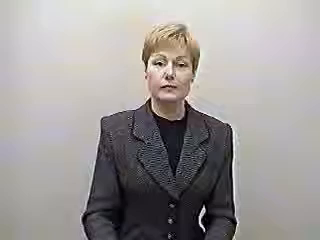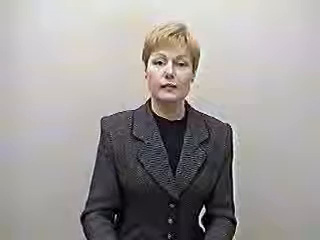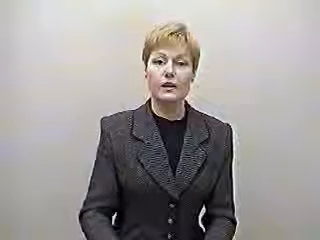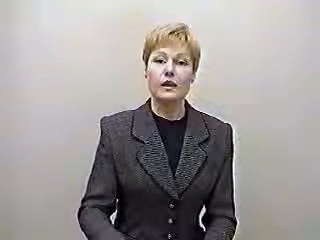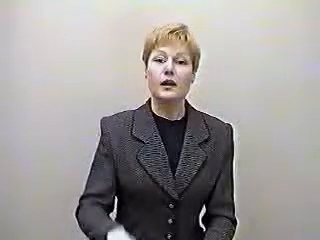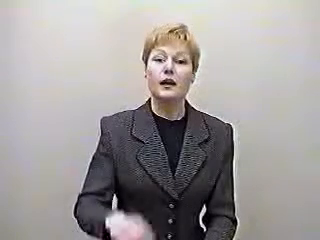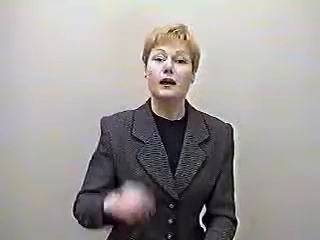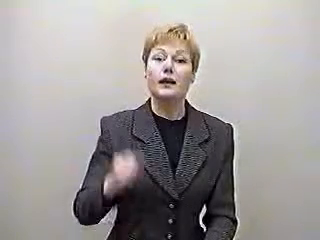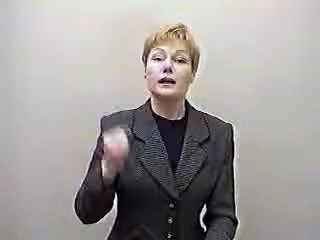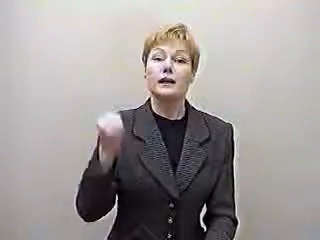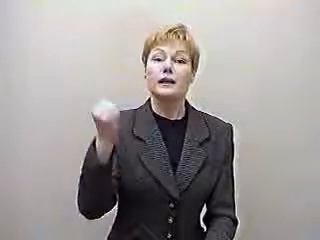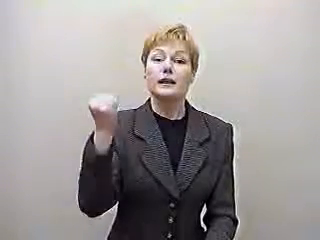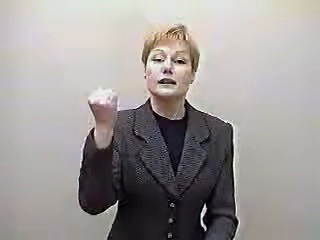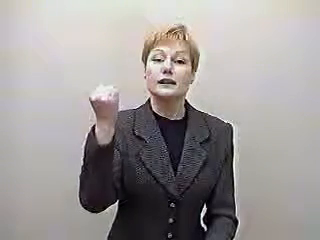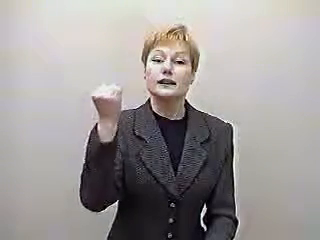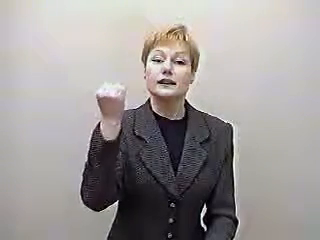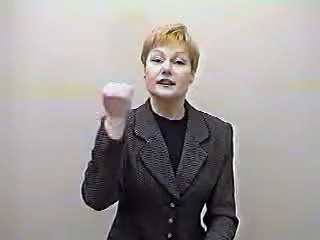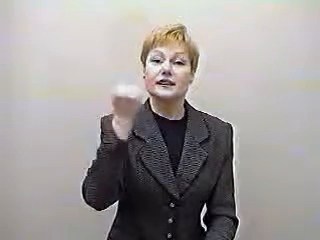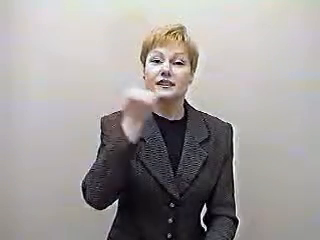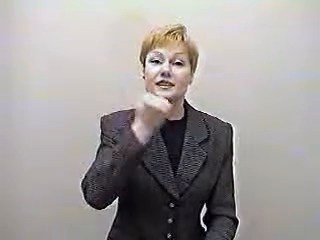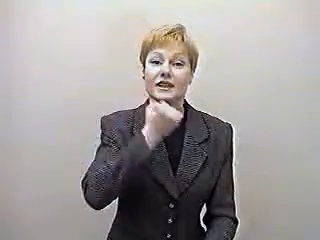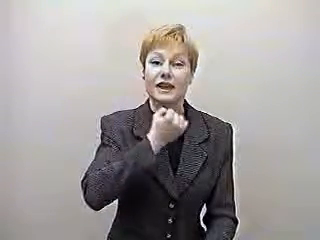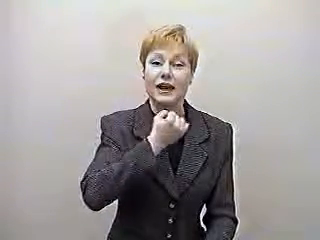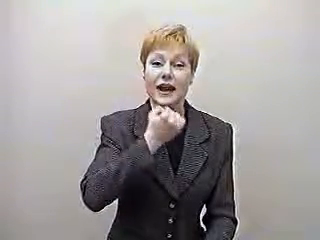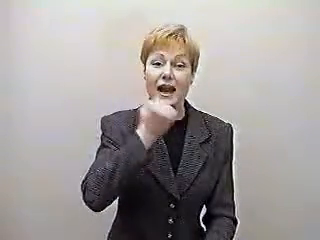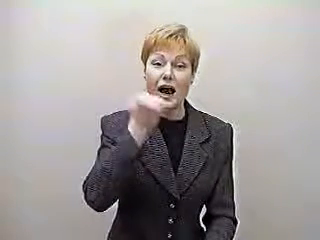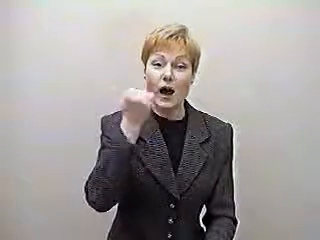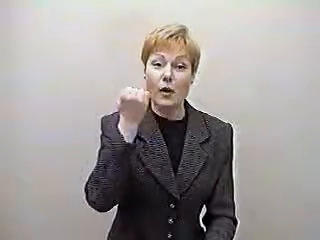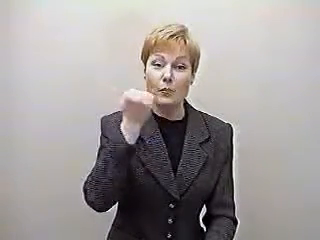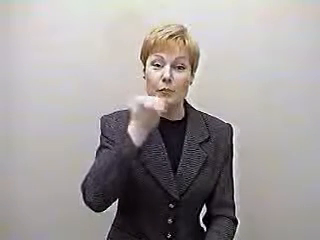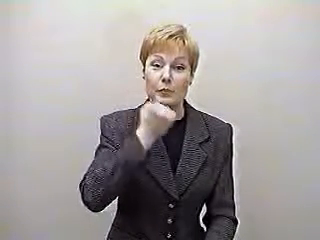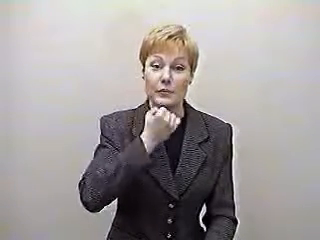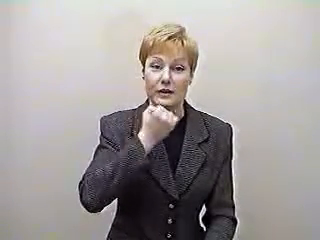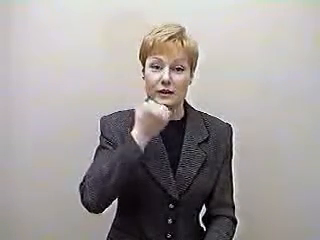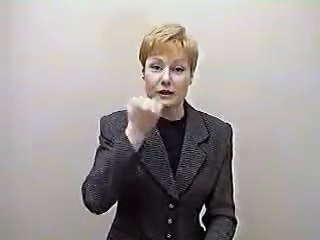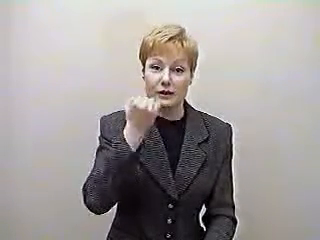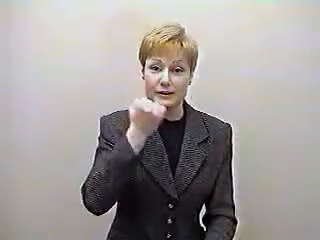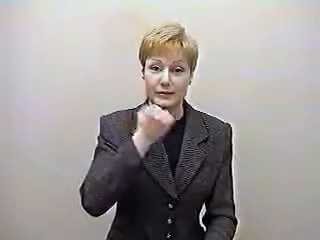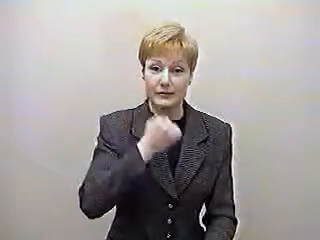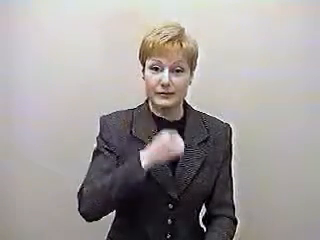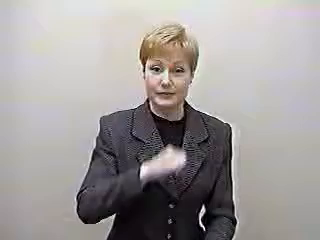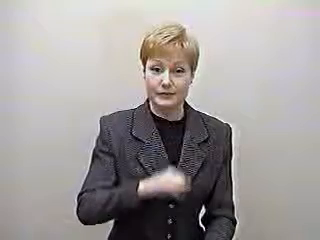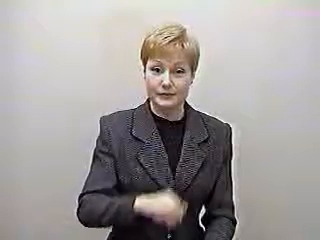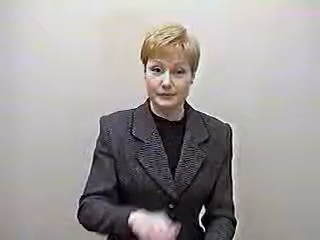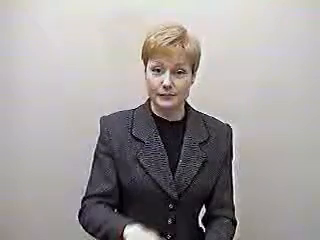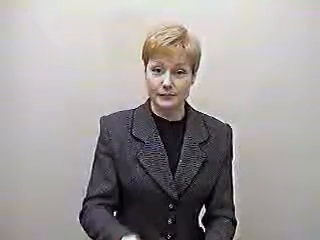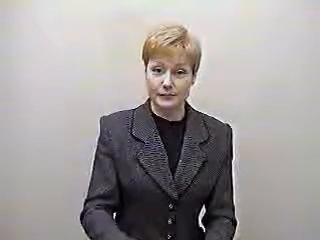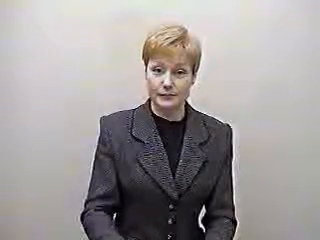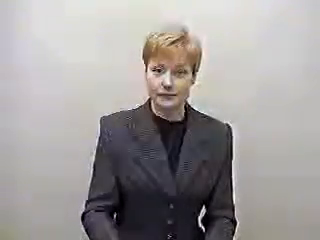тряпка